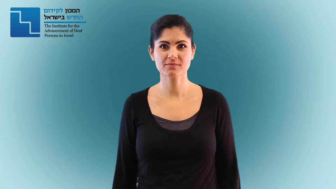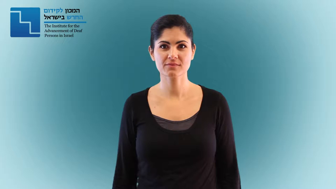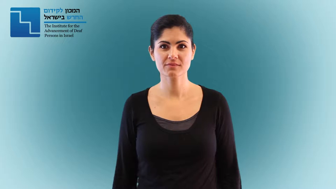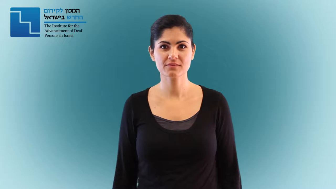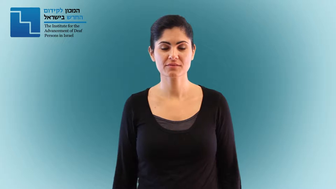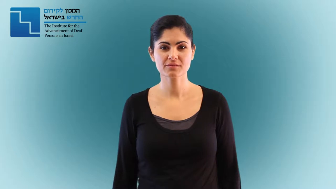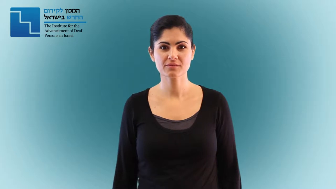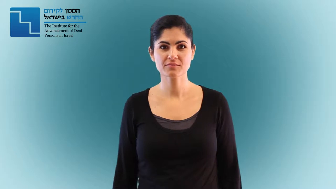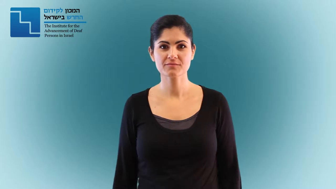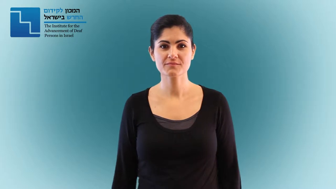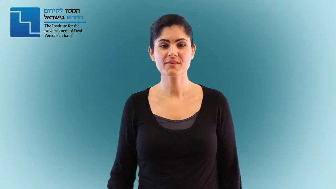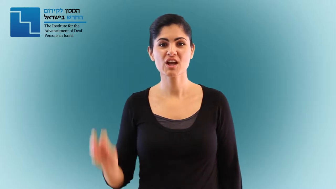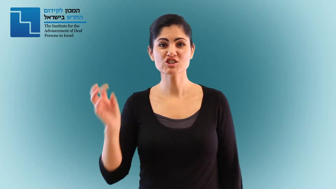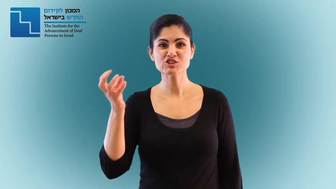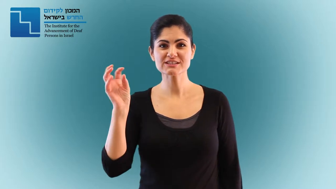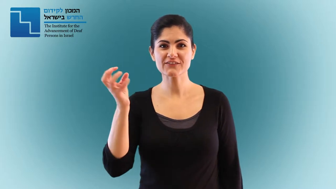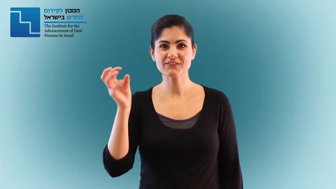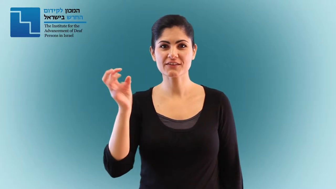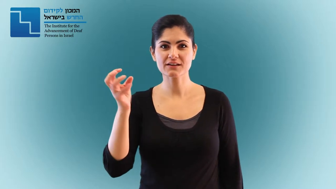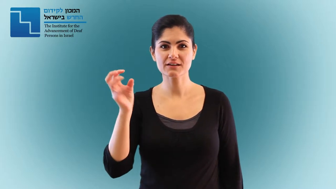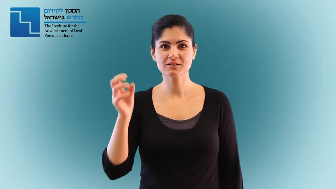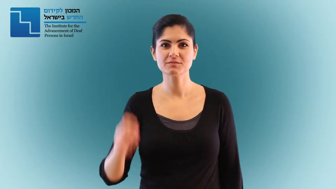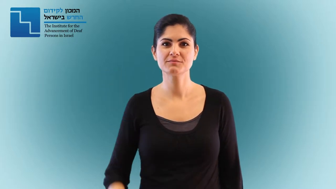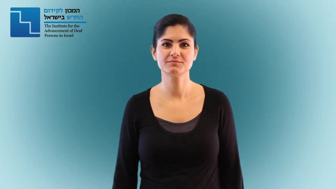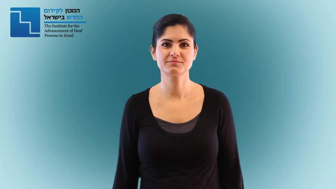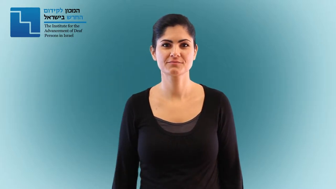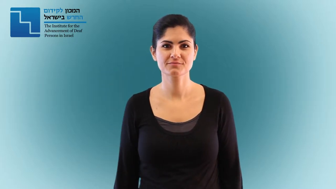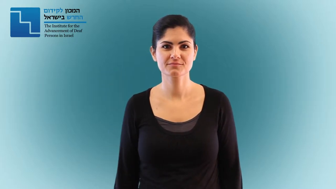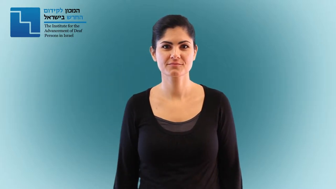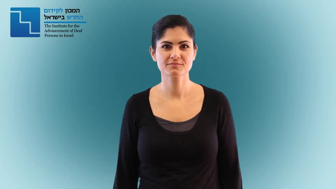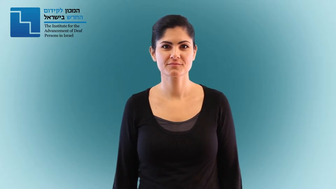שזיף